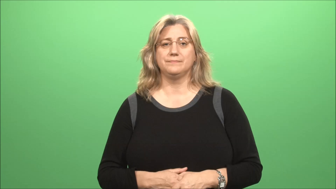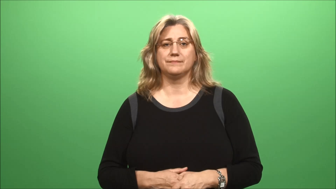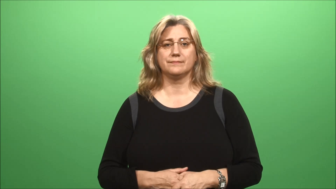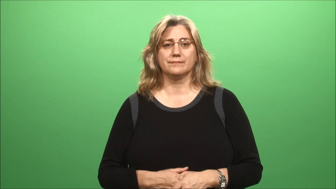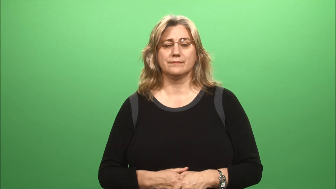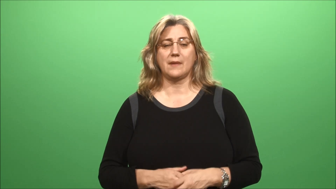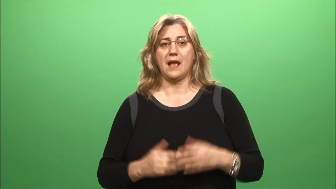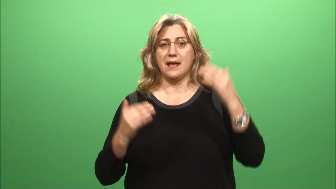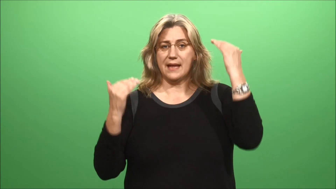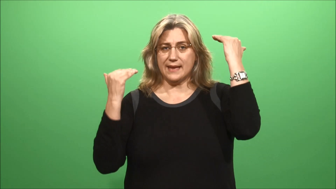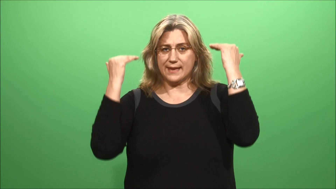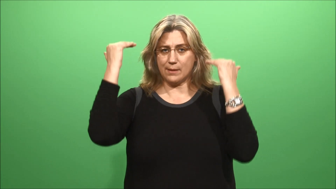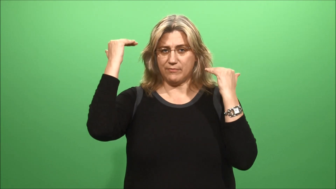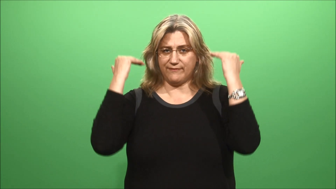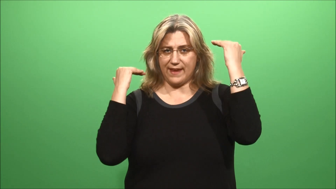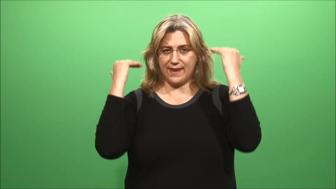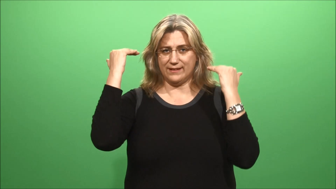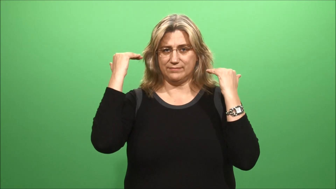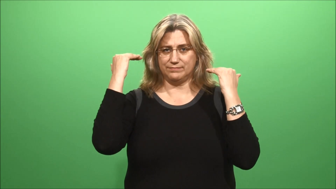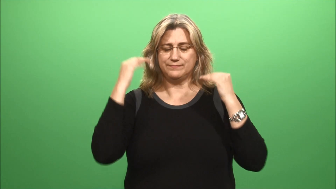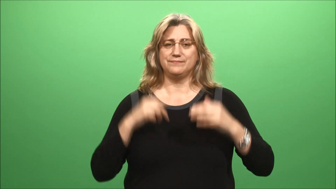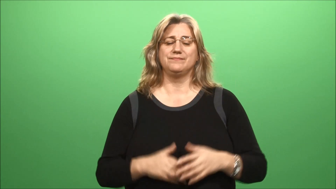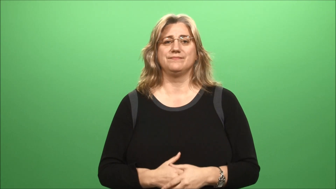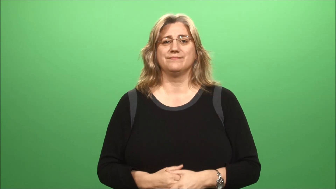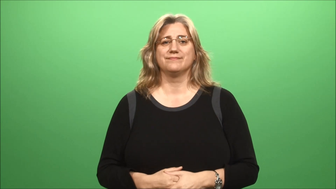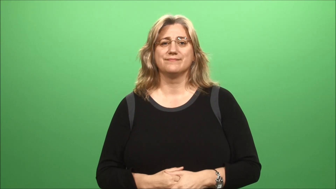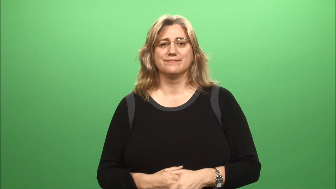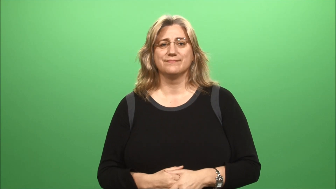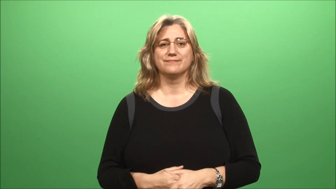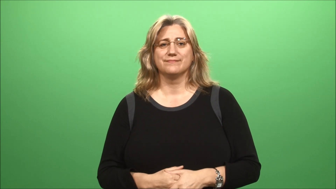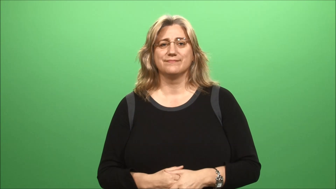Jafnvægi